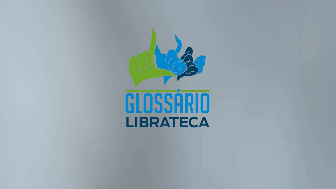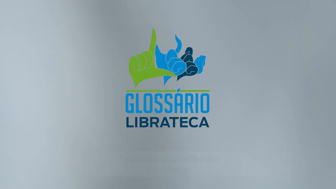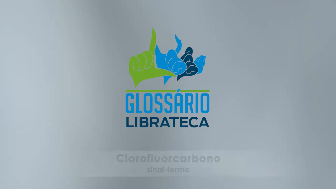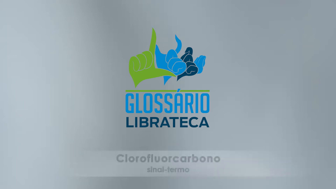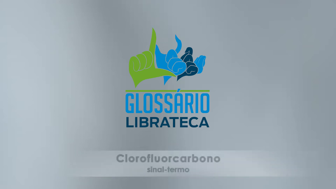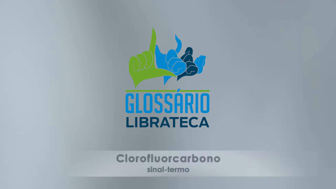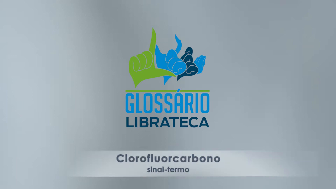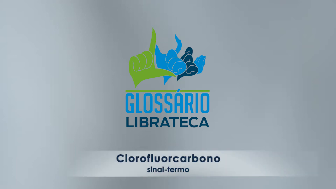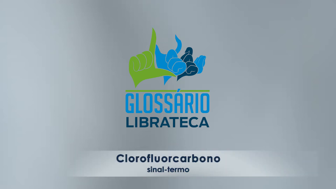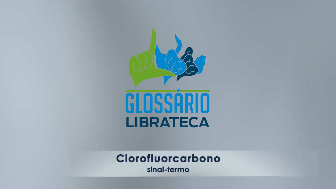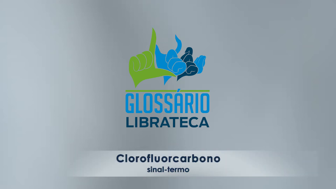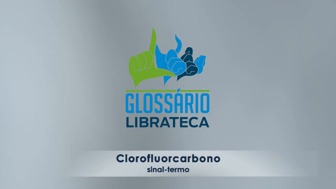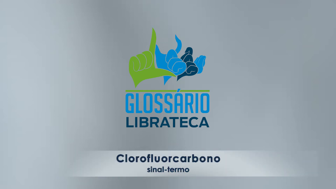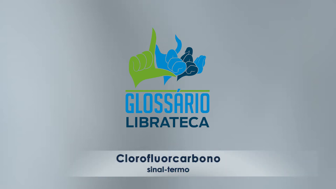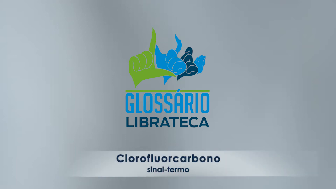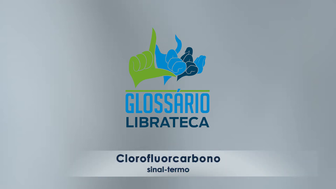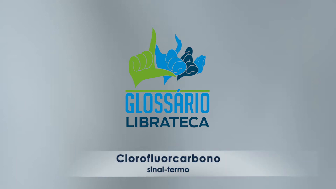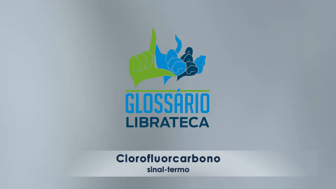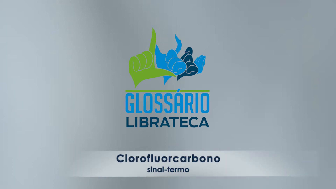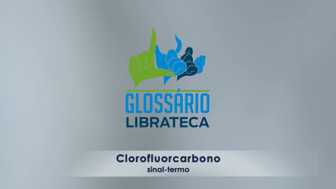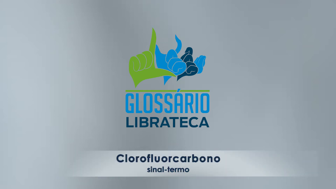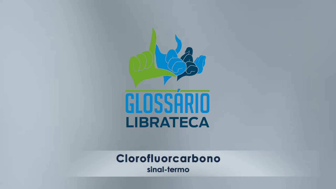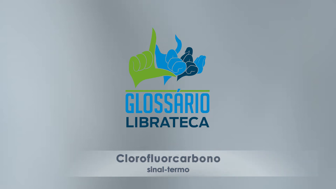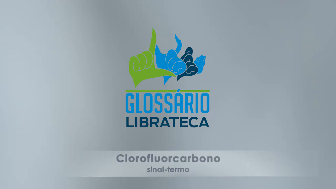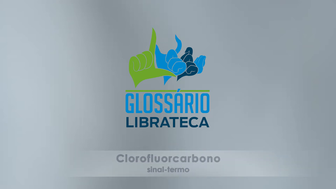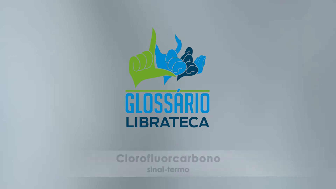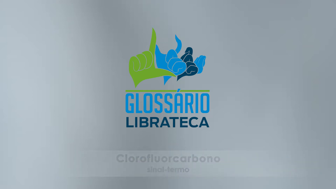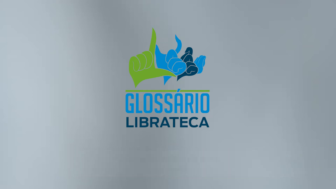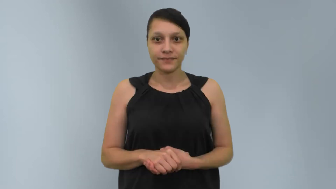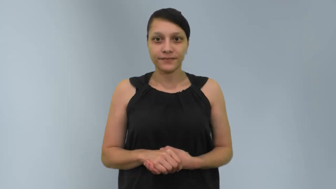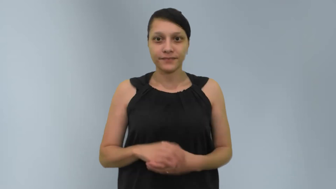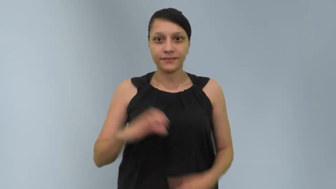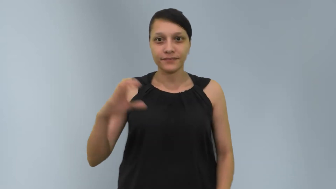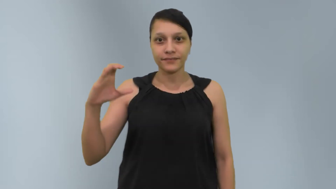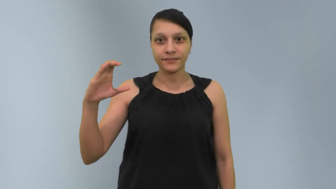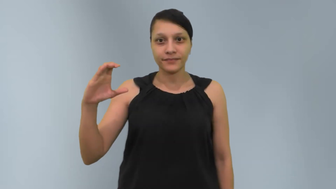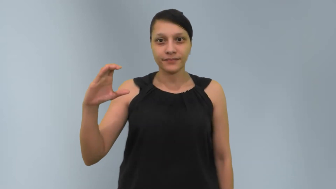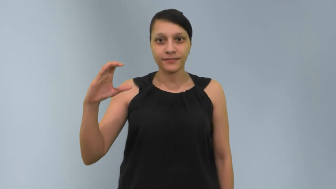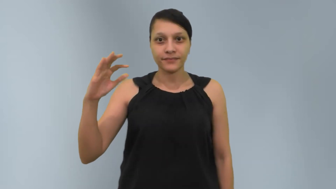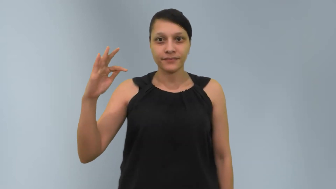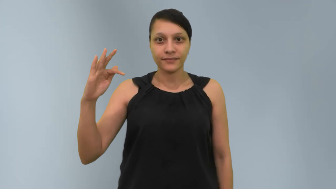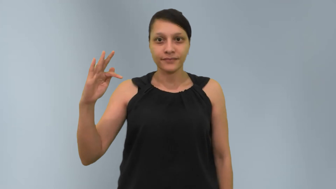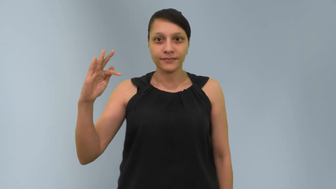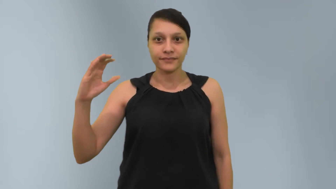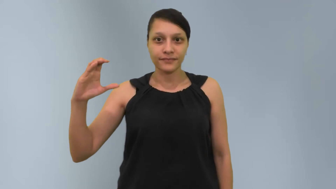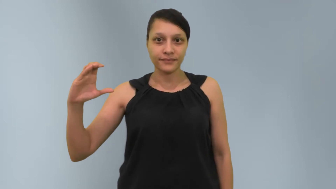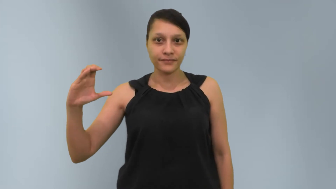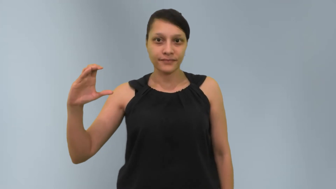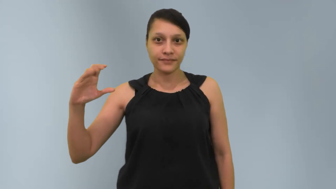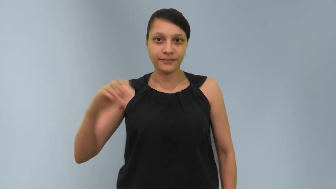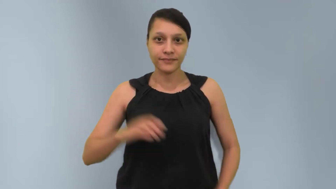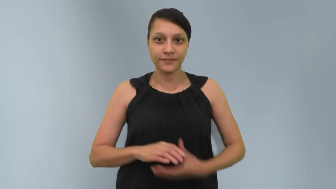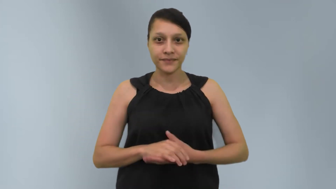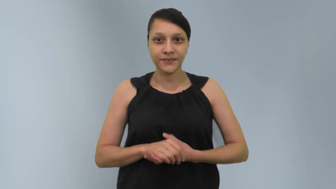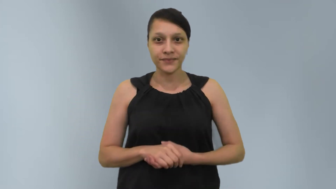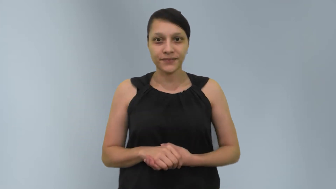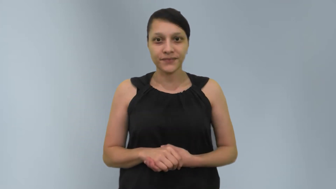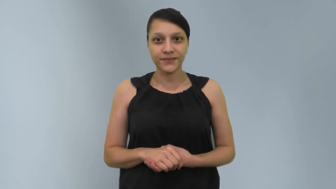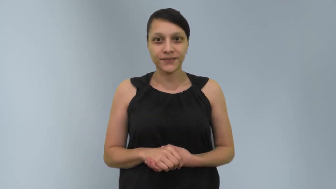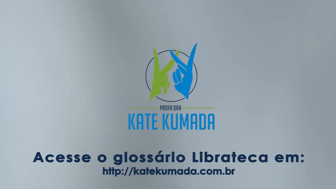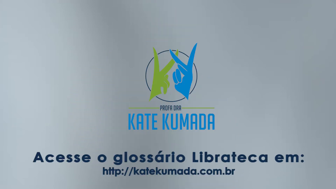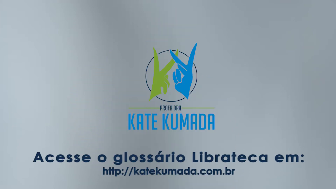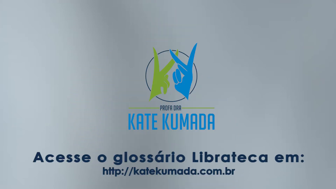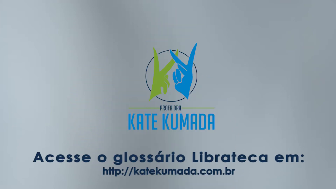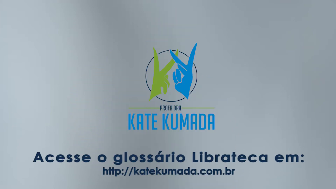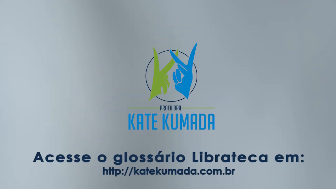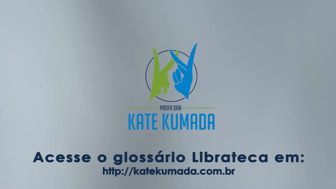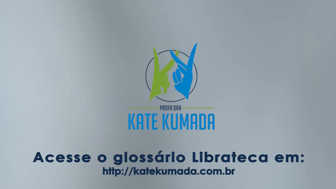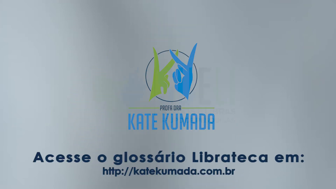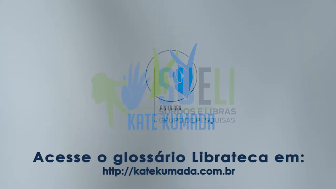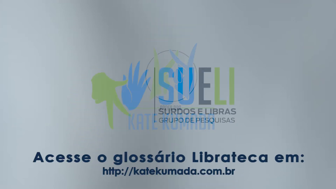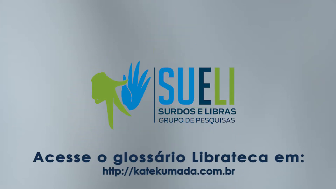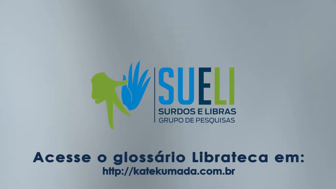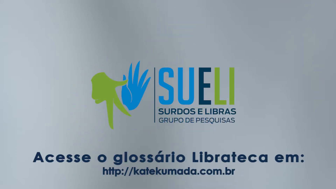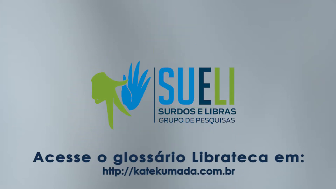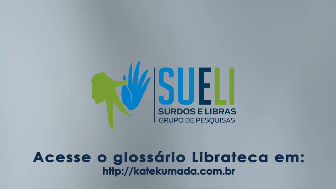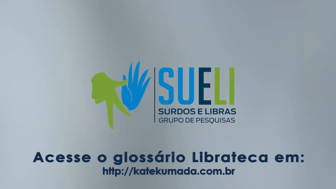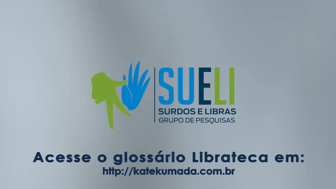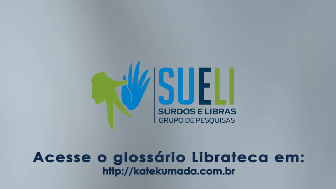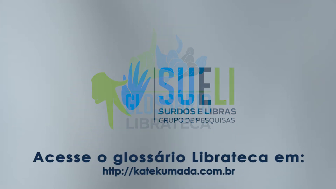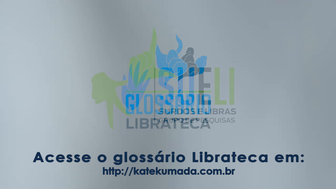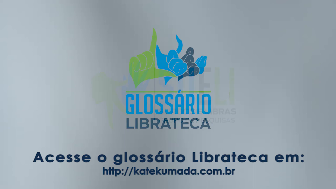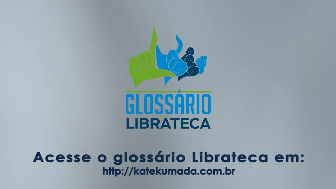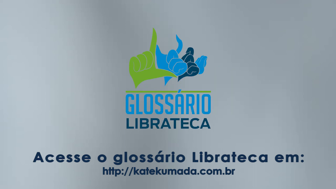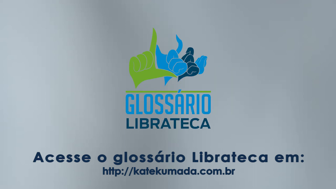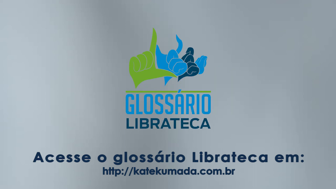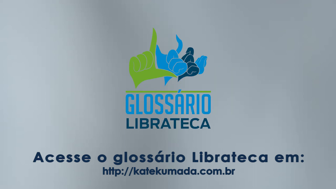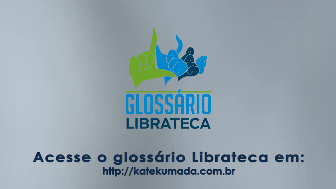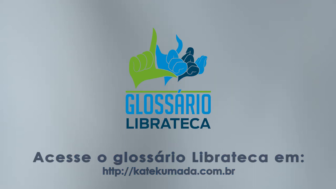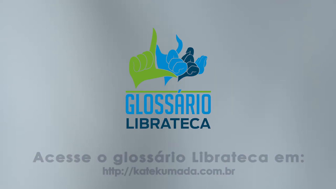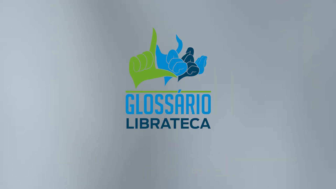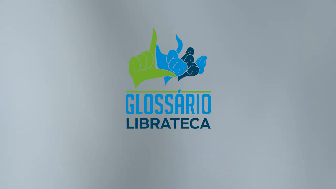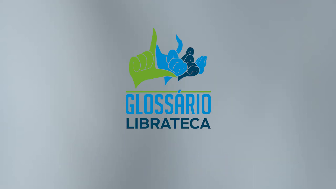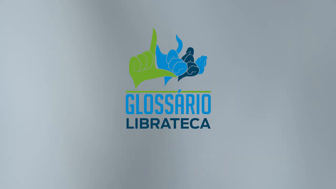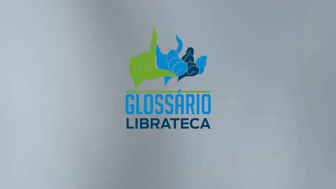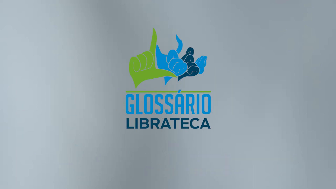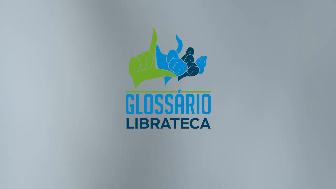Clorofluorcarbono